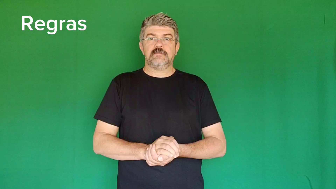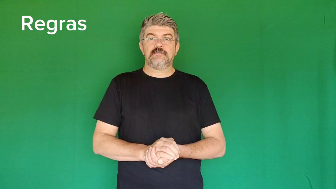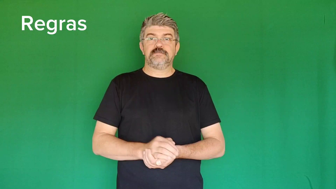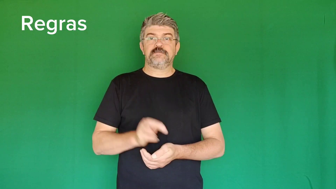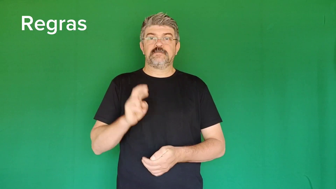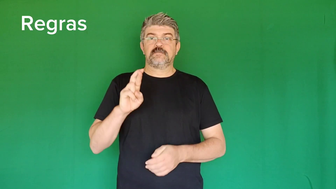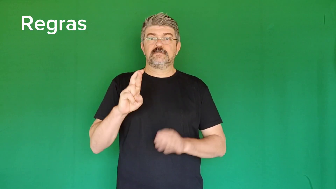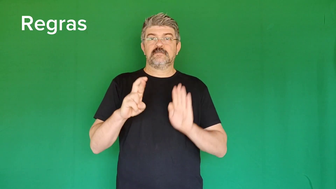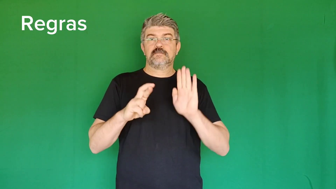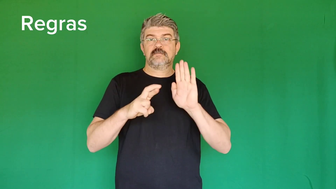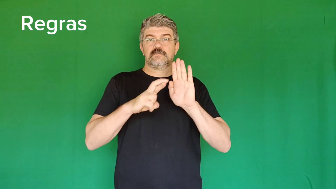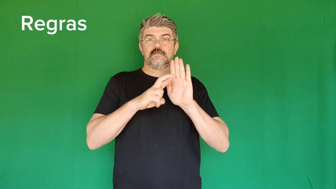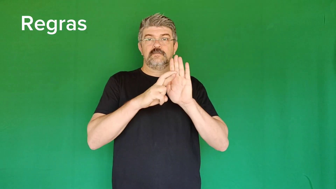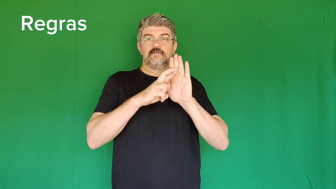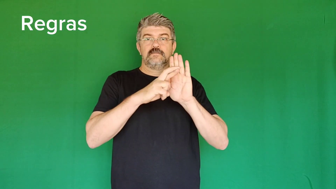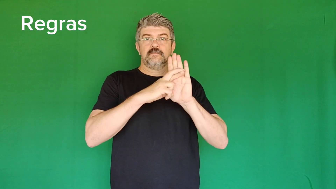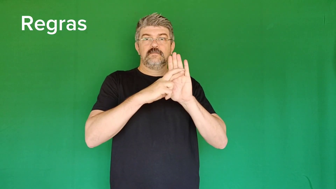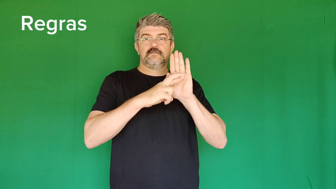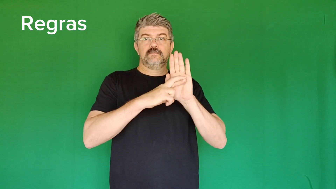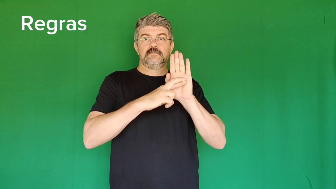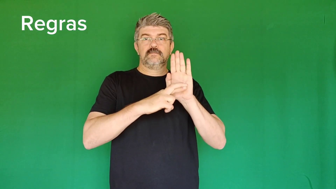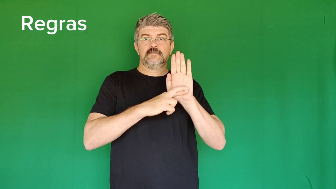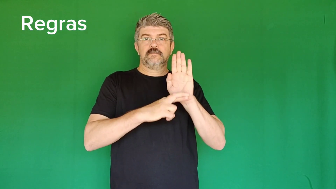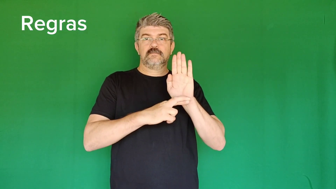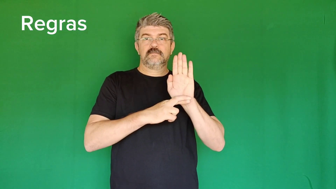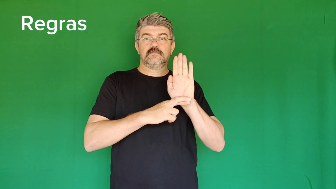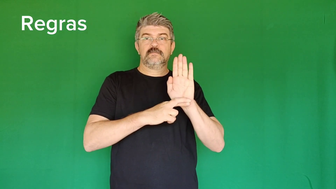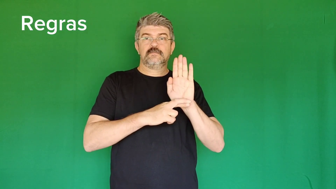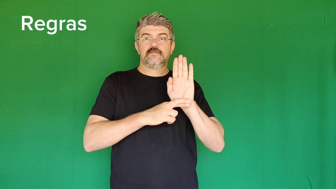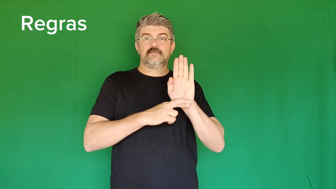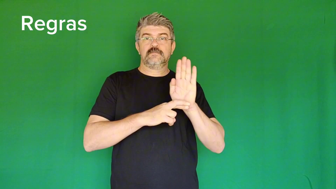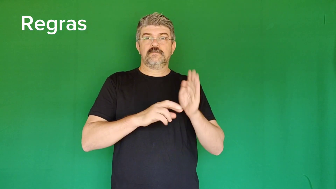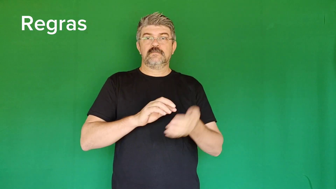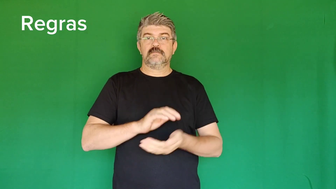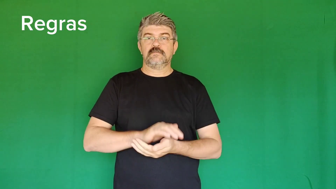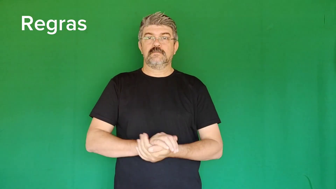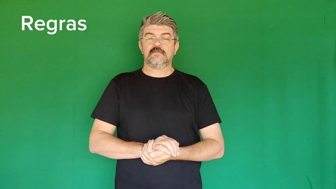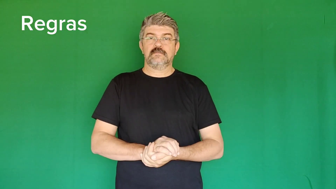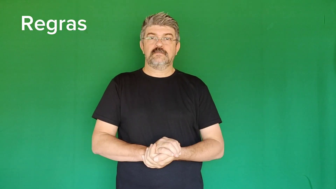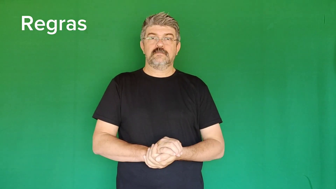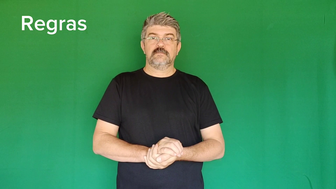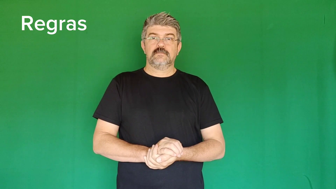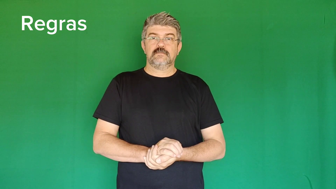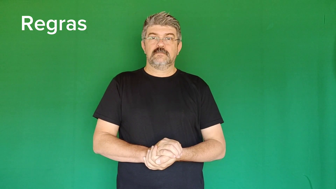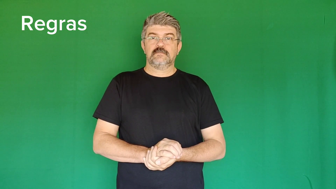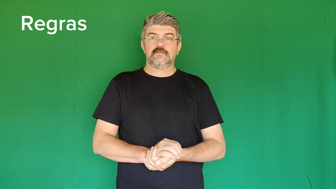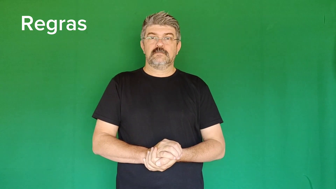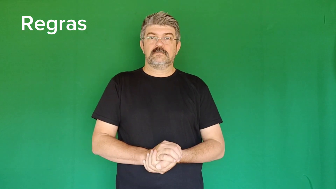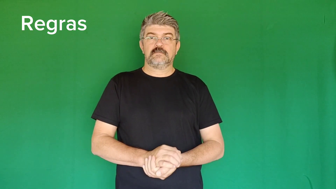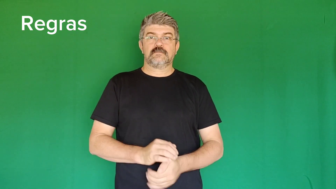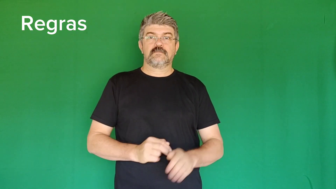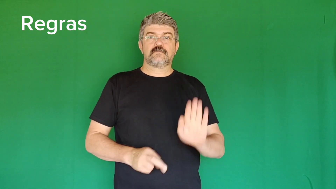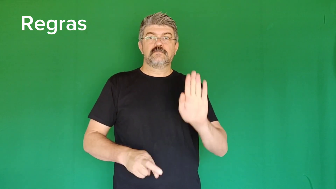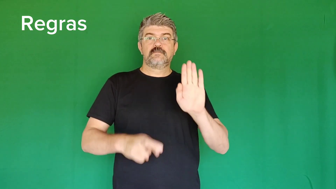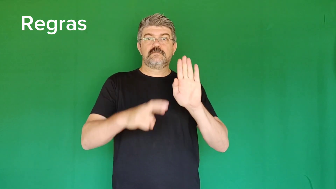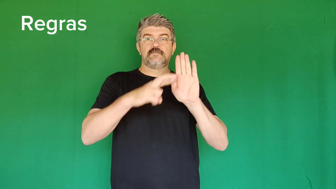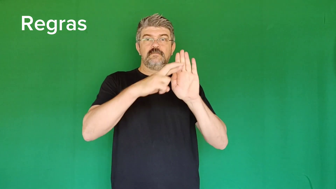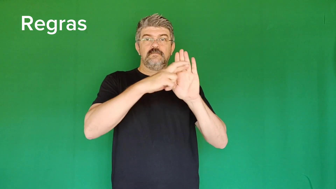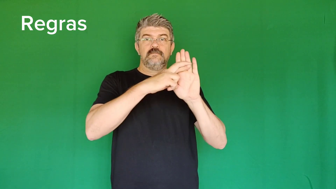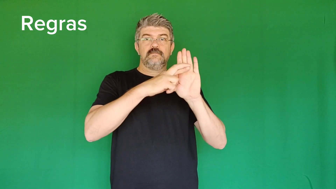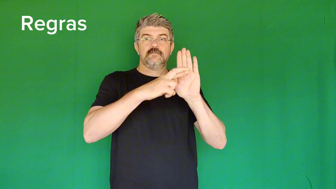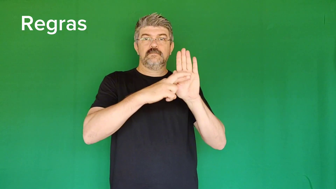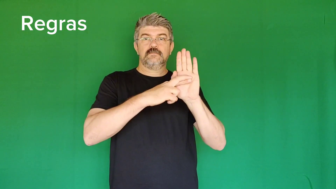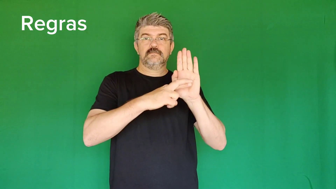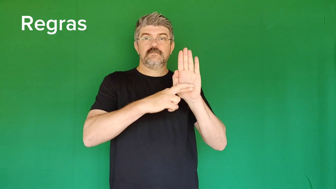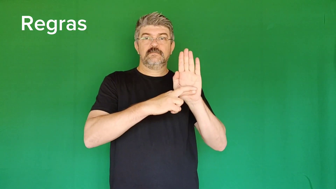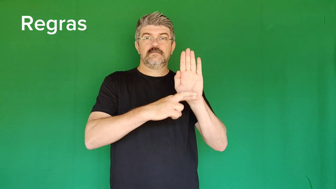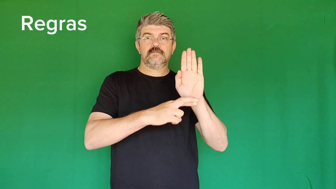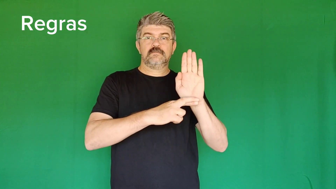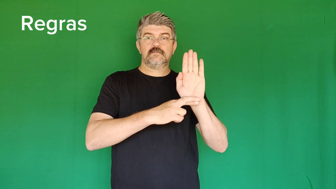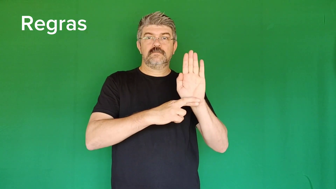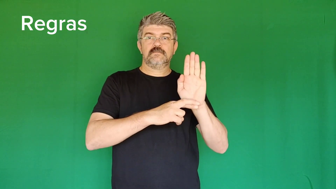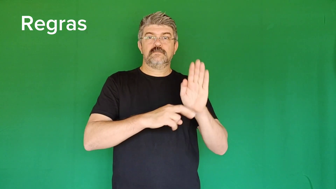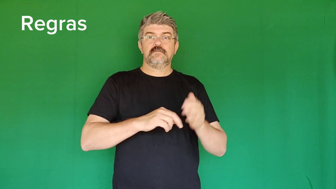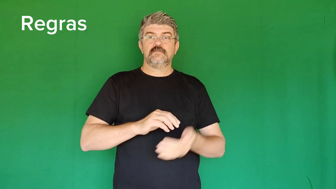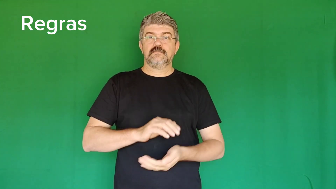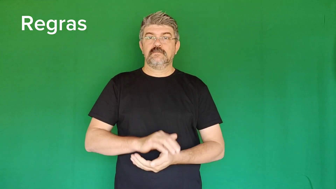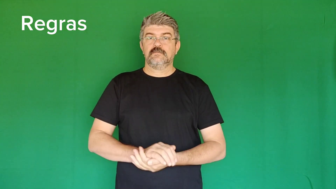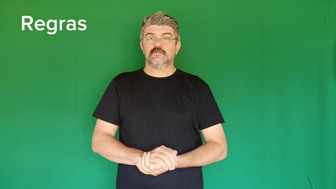Regras